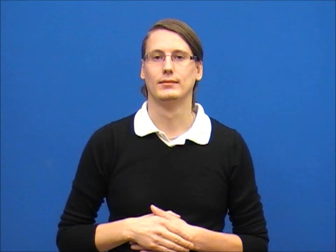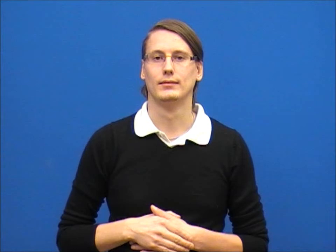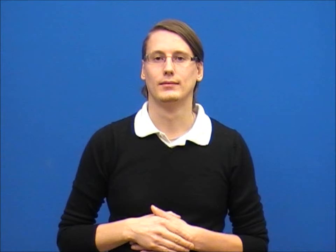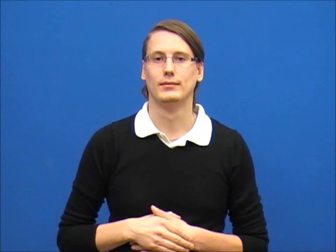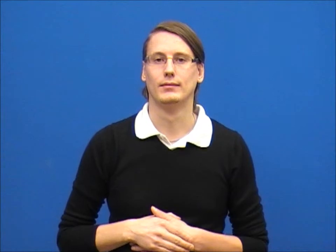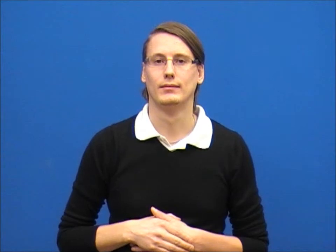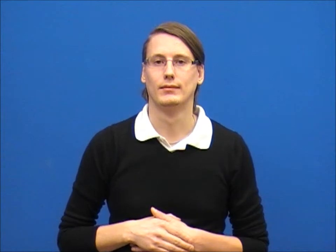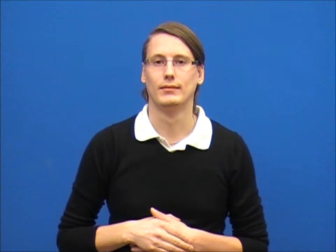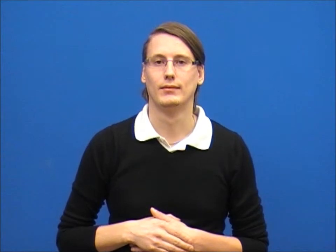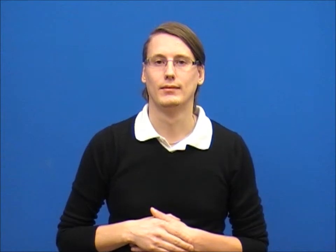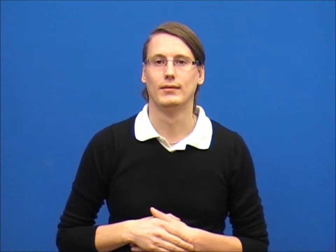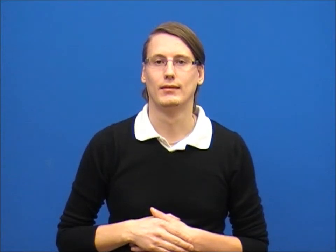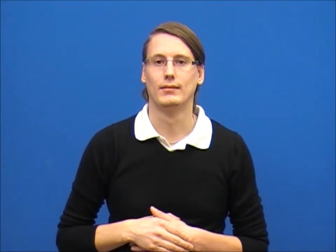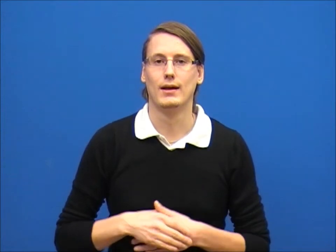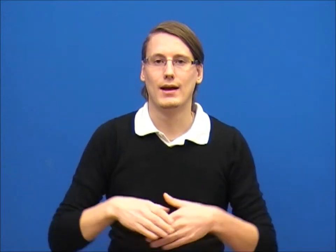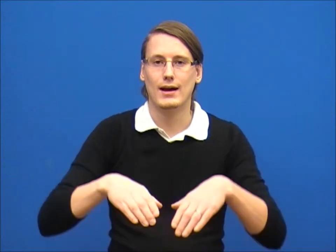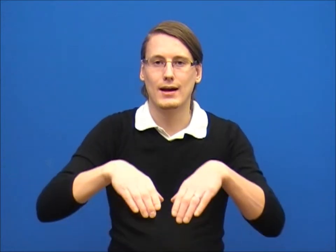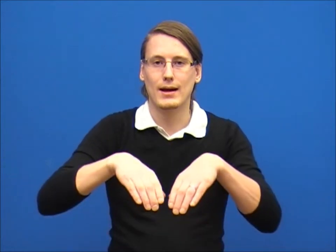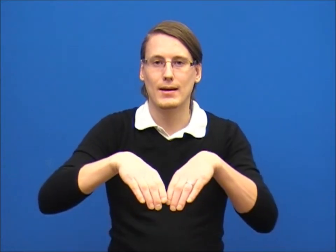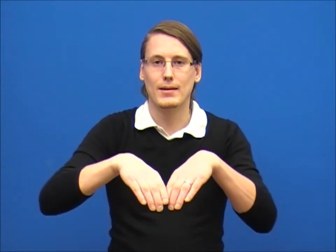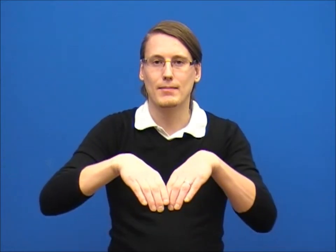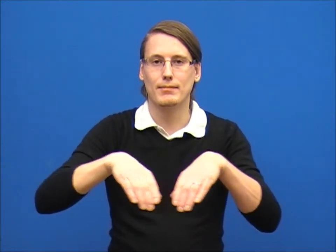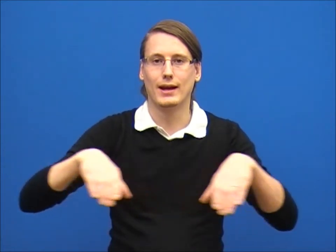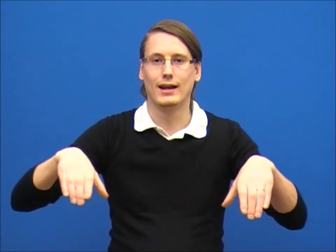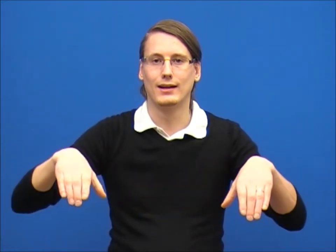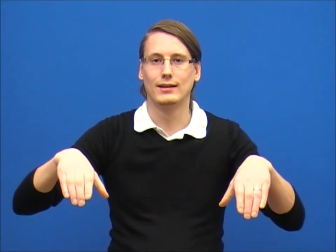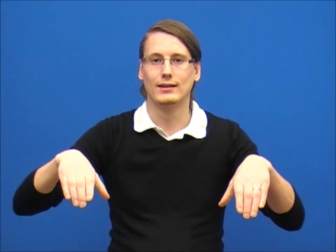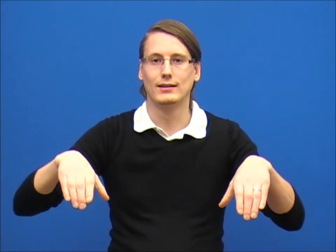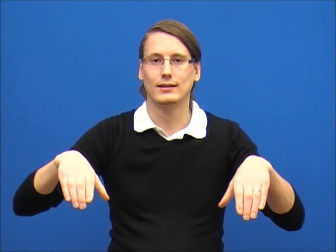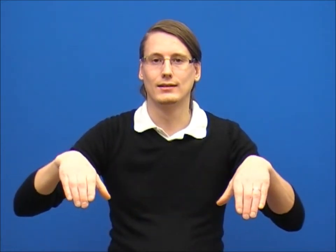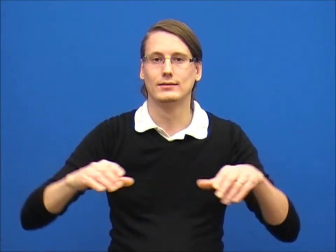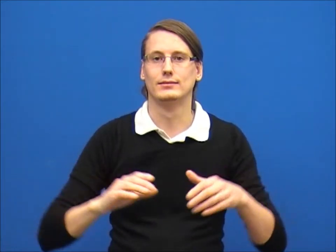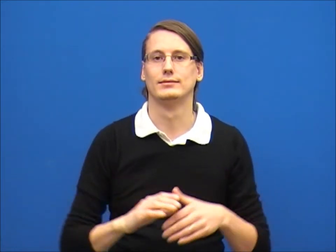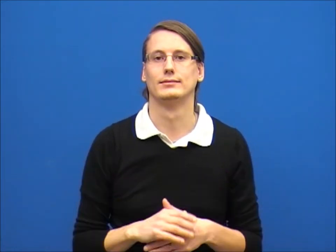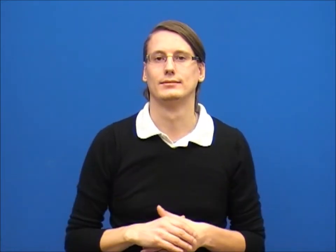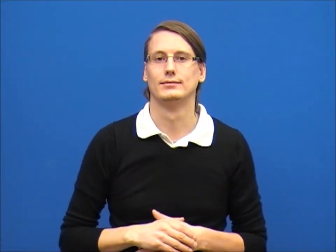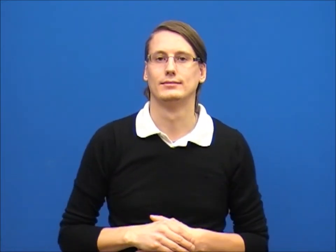BRÄDA